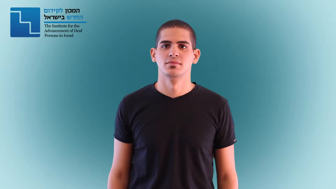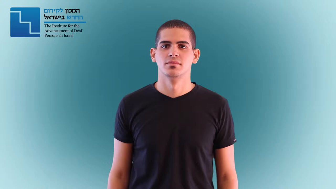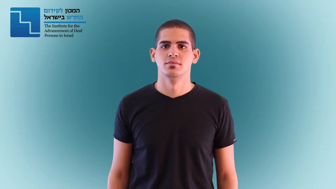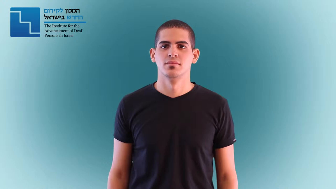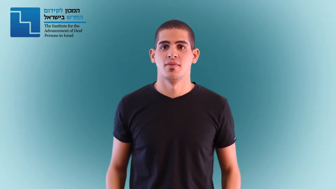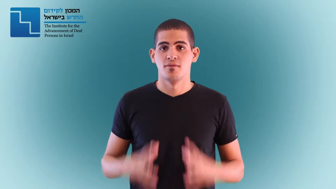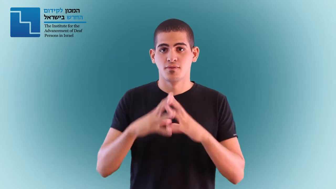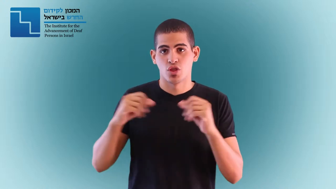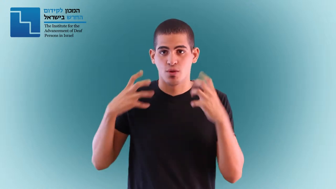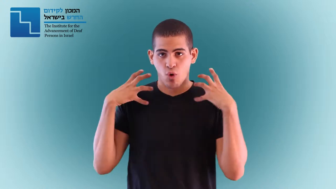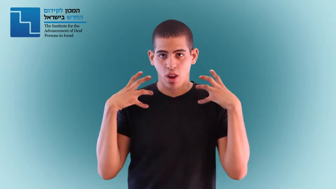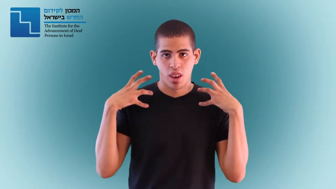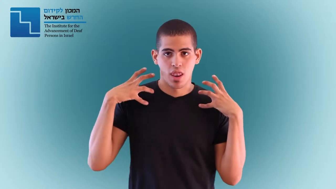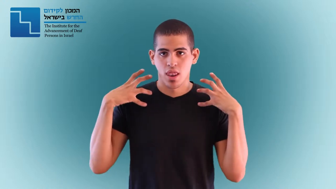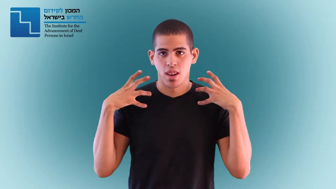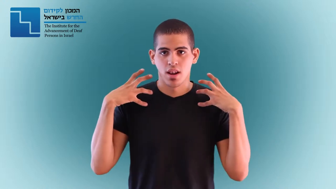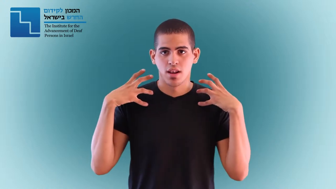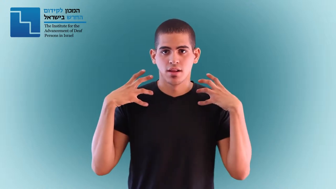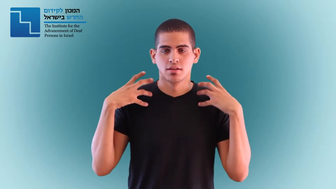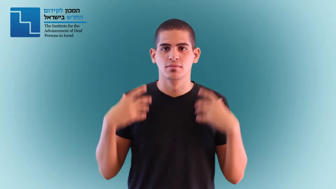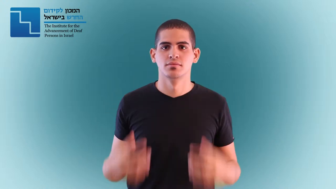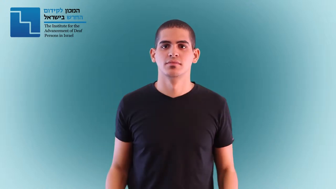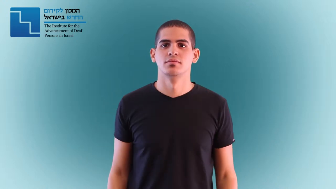פוטבול